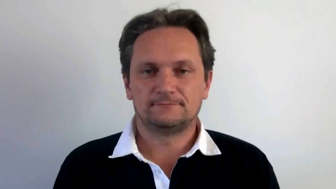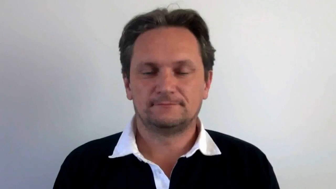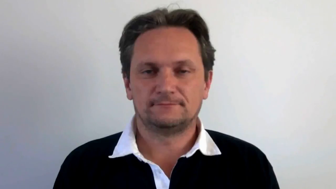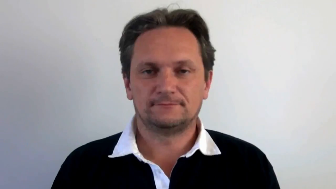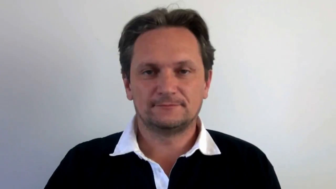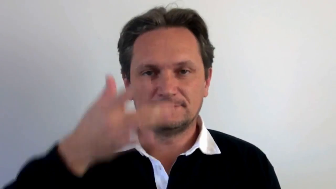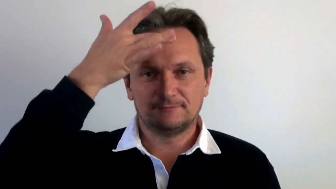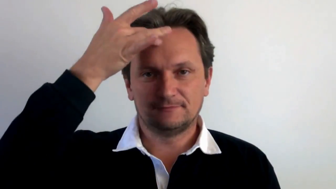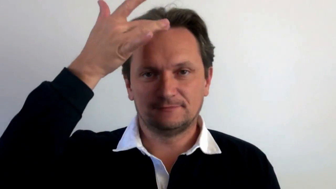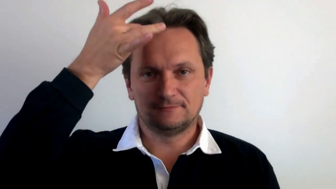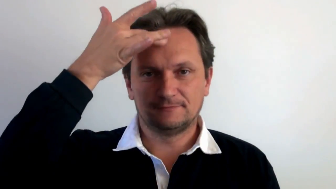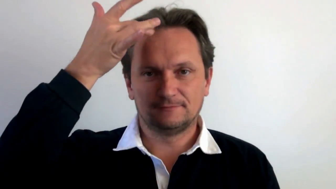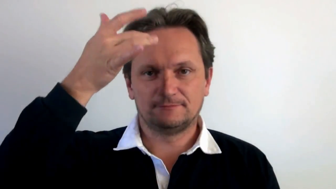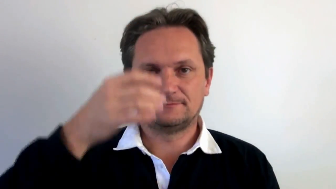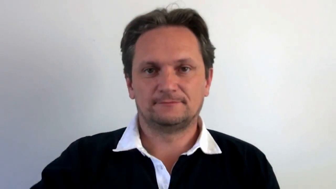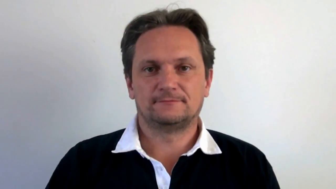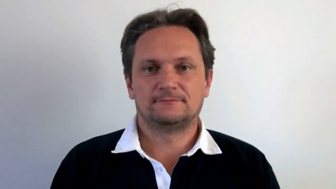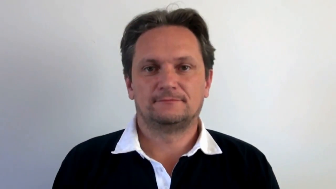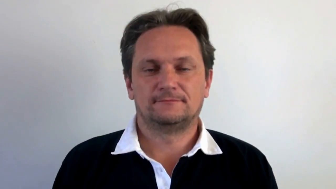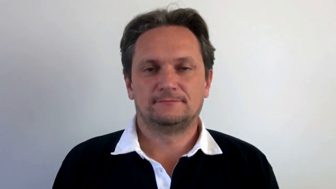été